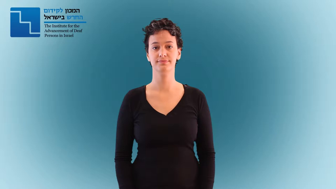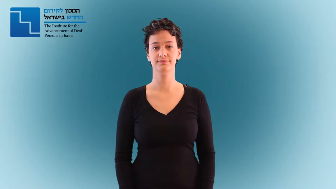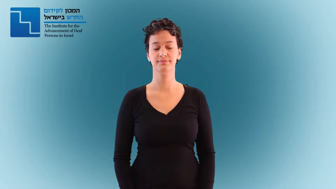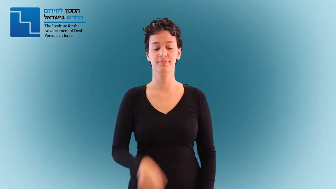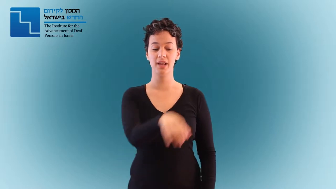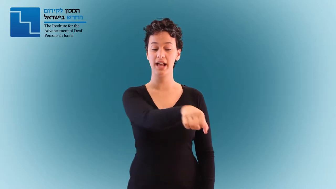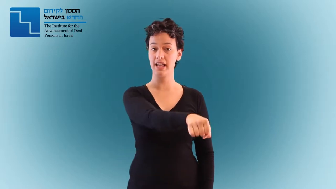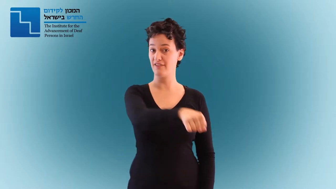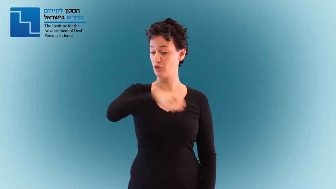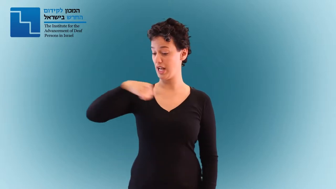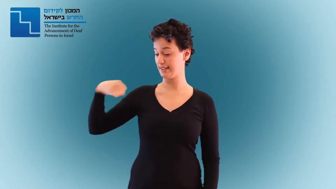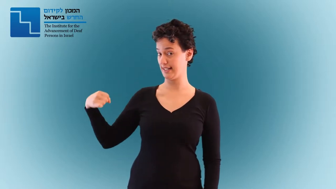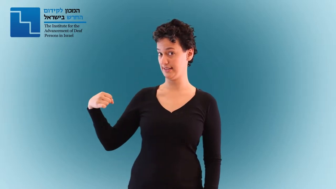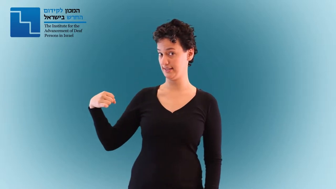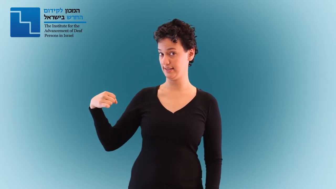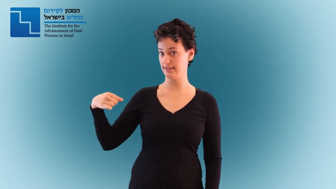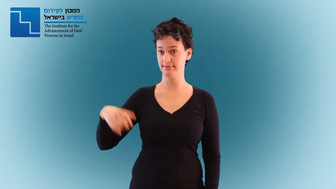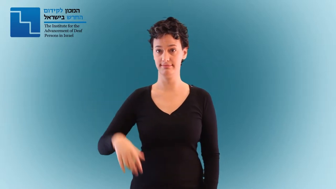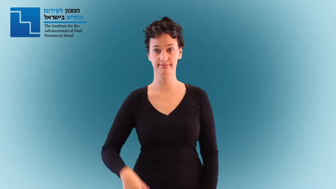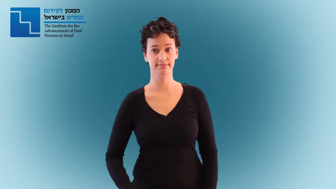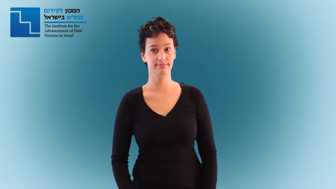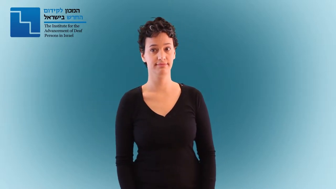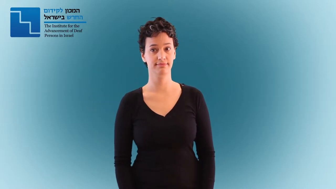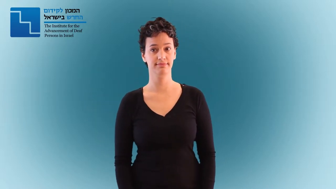לפתוח